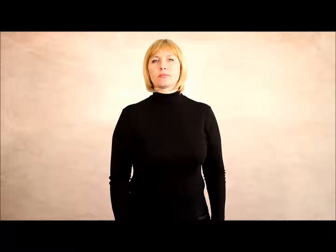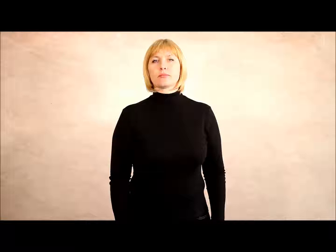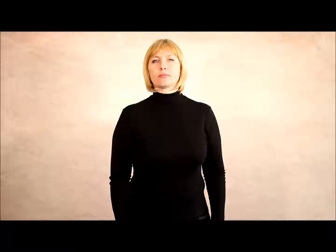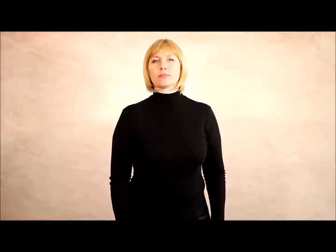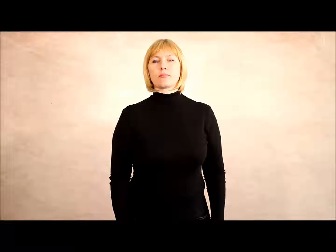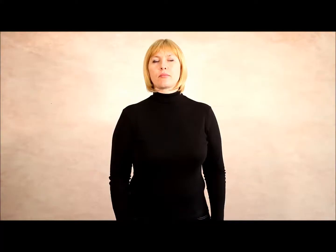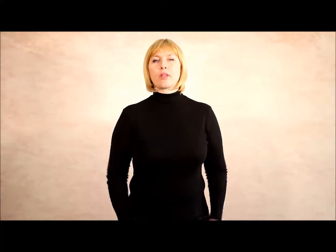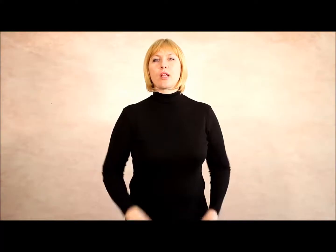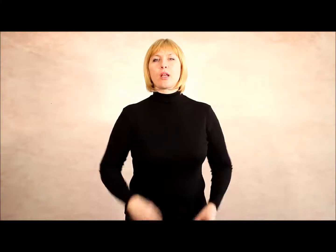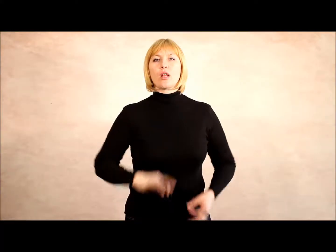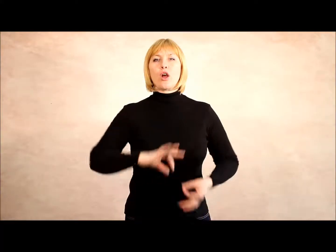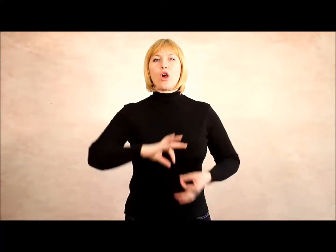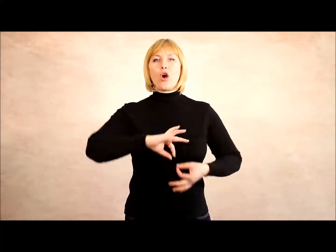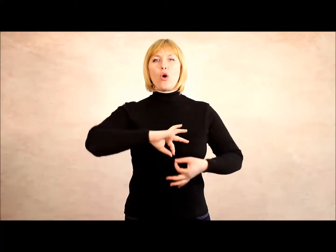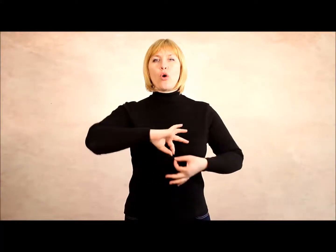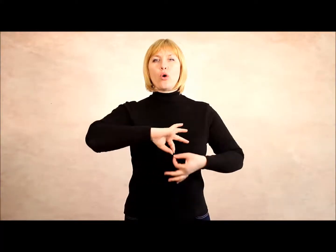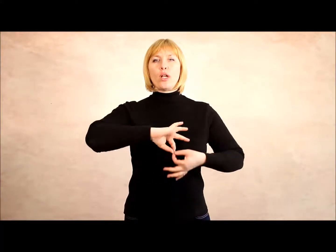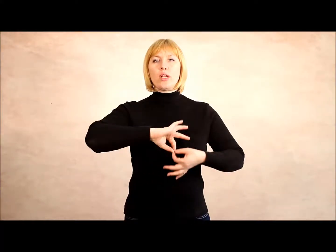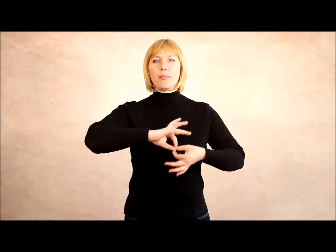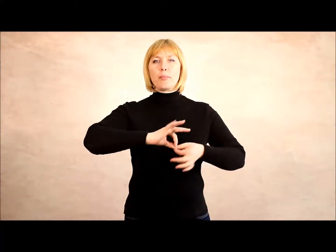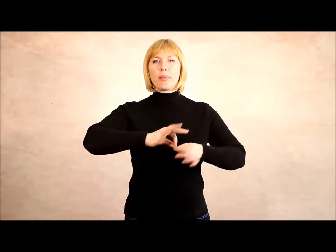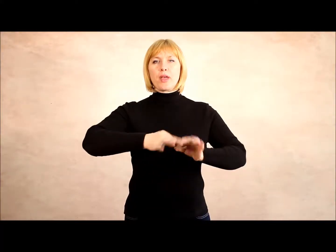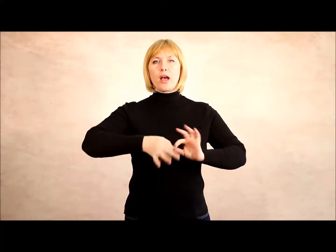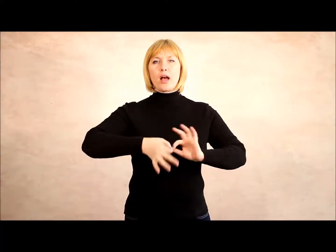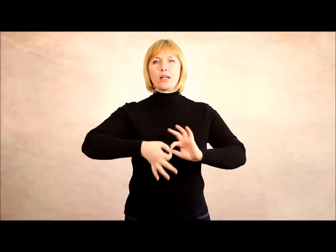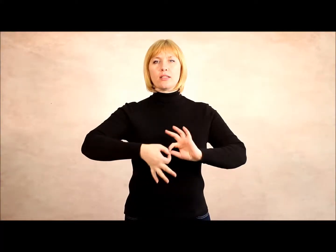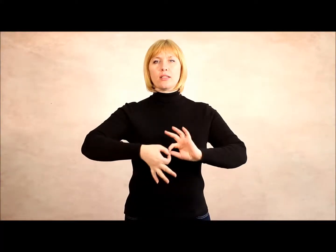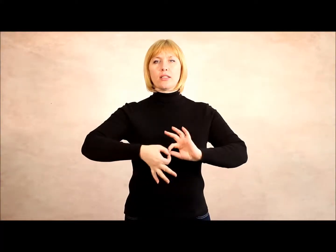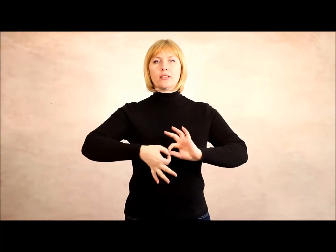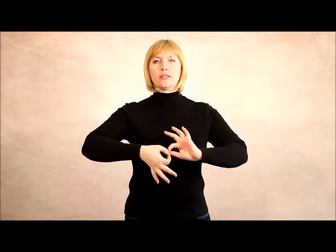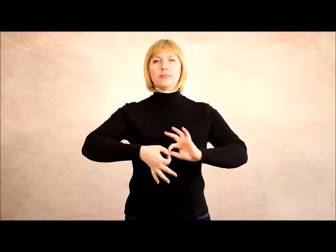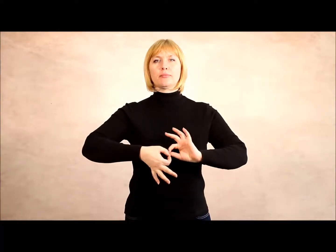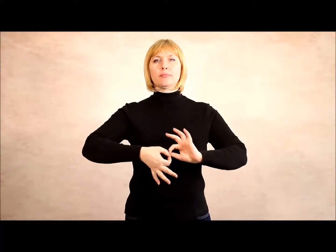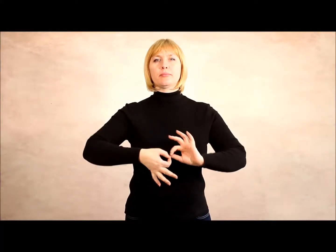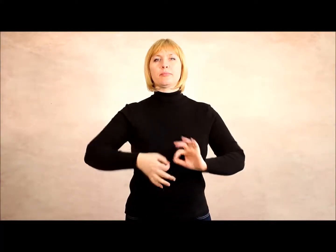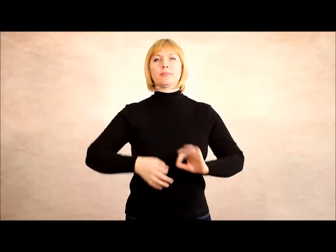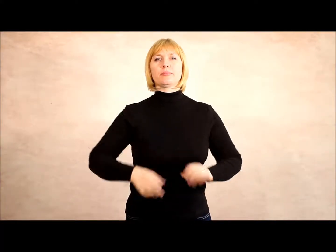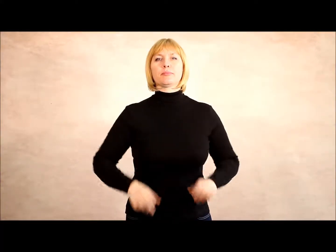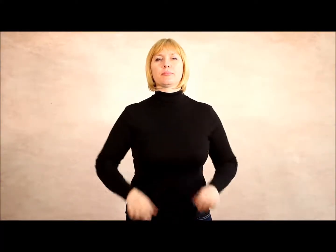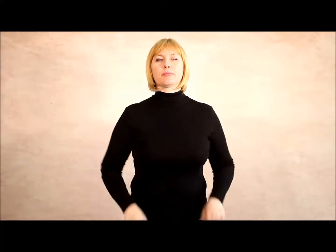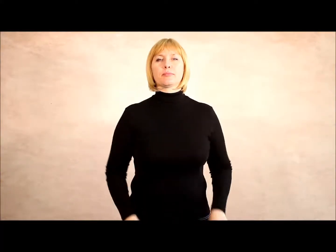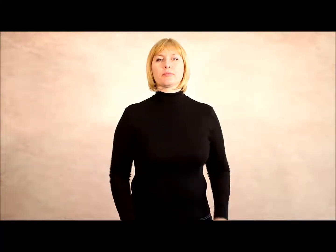Olimpiada